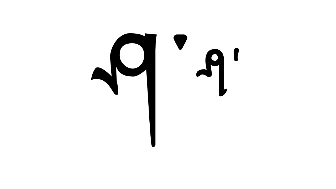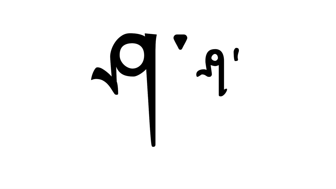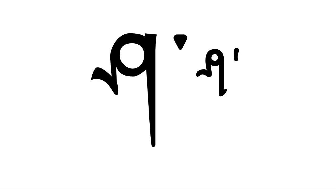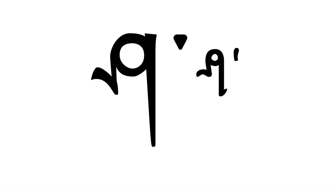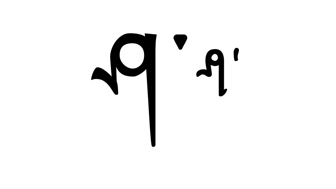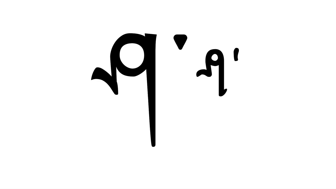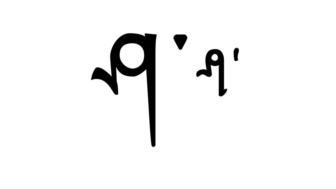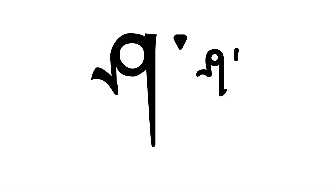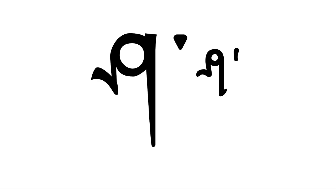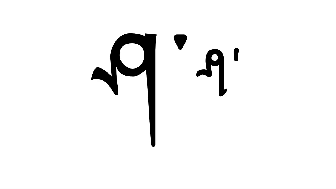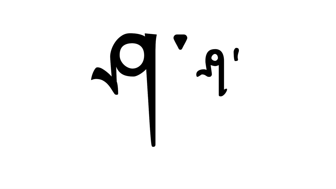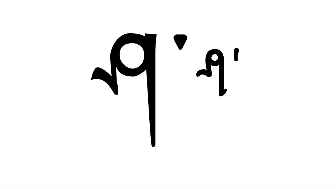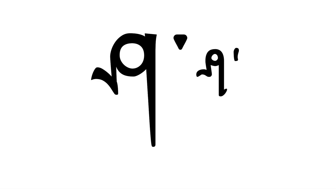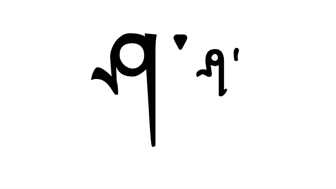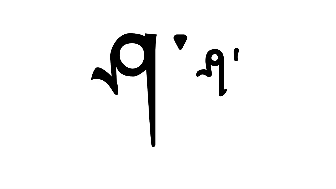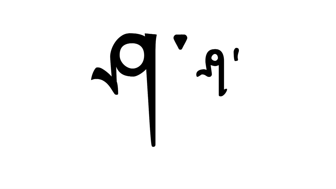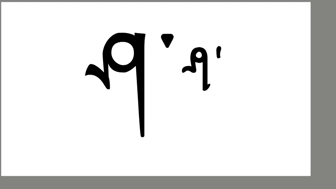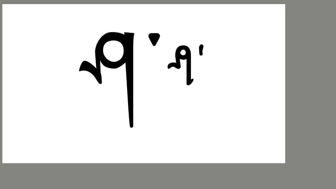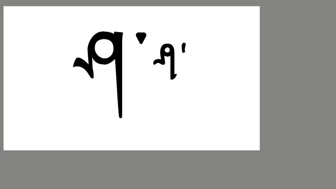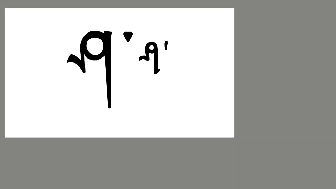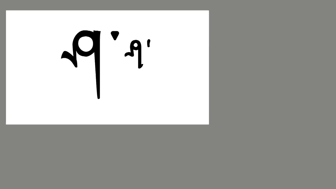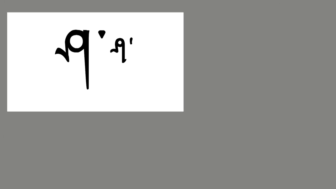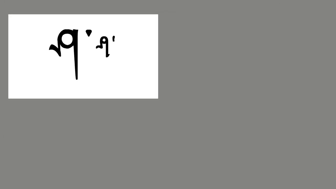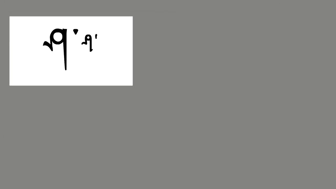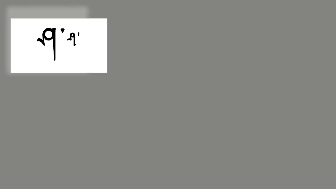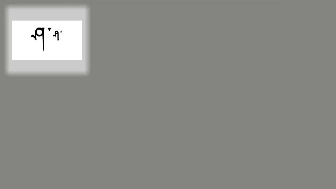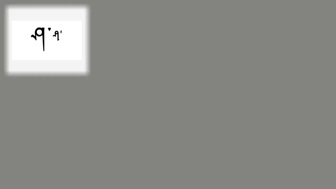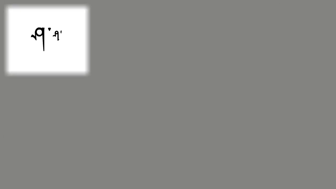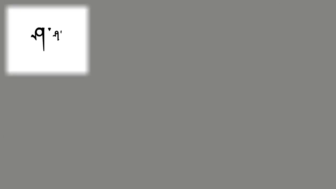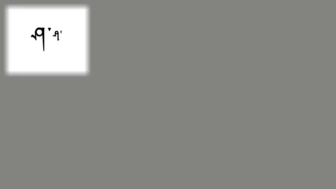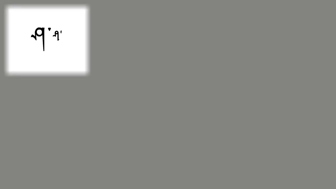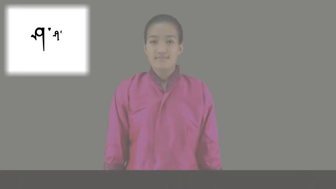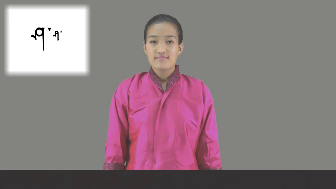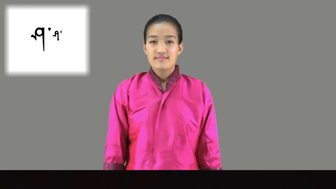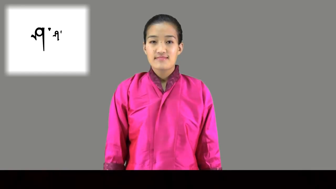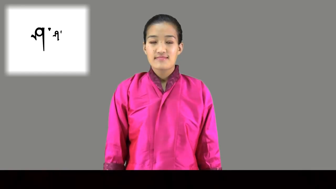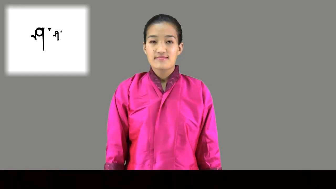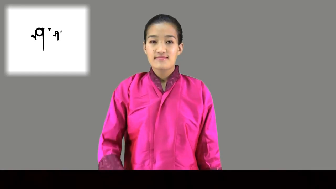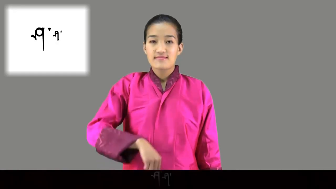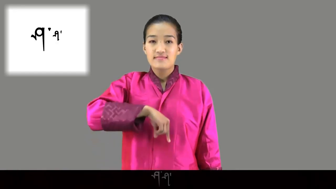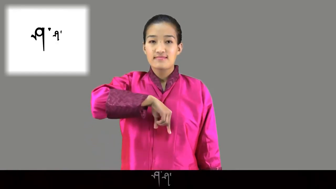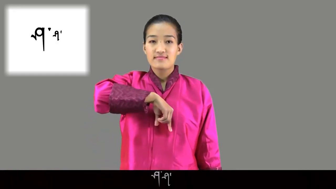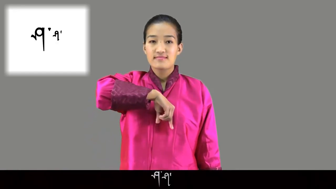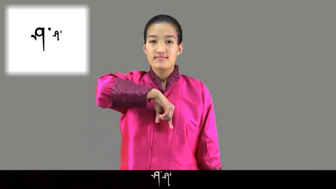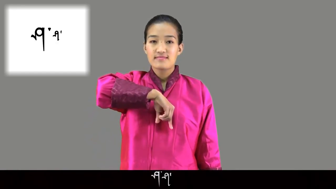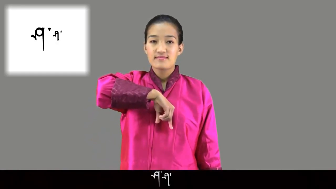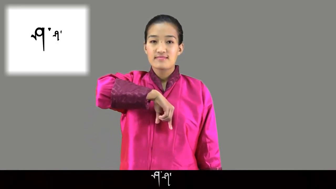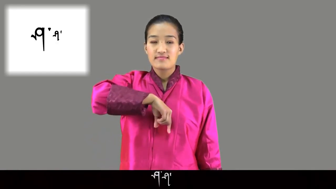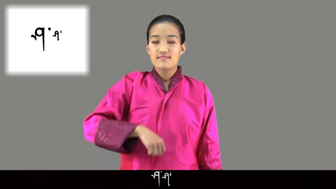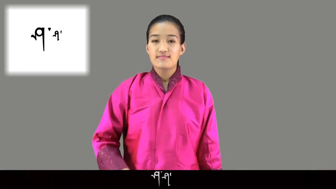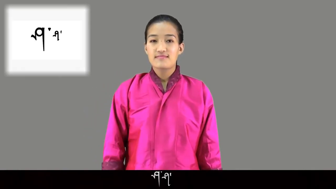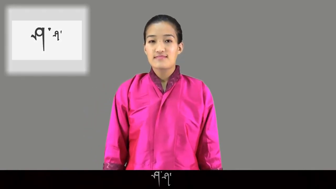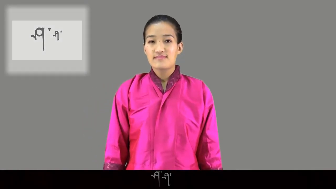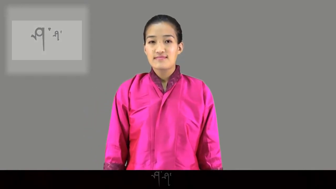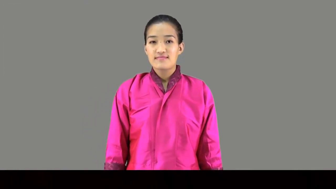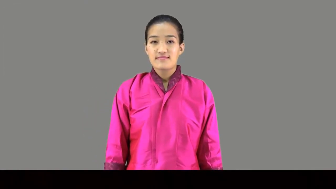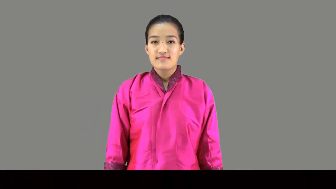ཤ